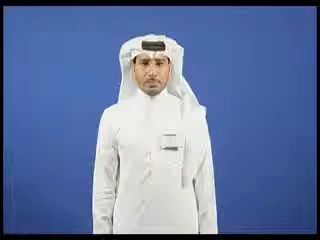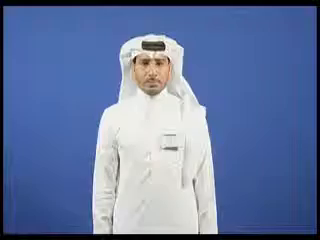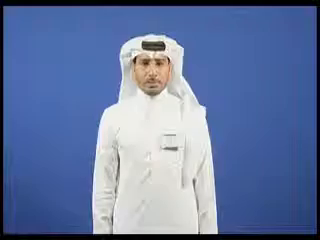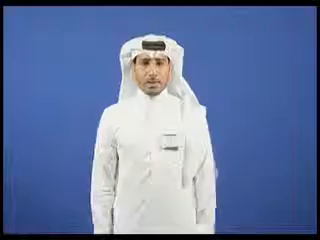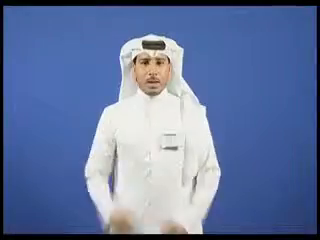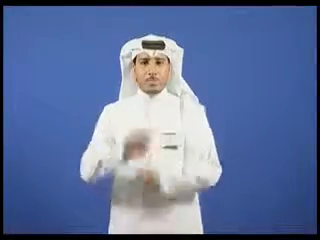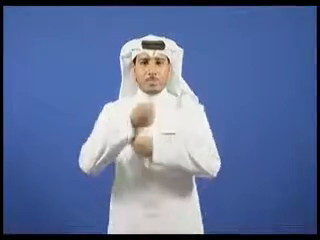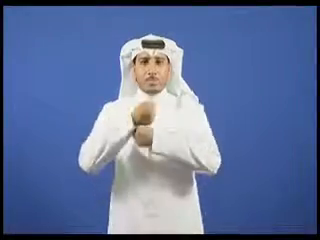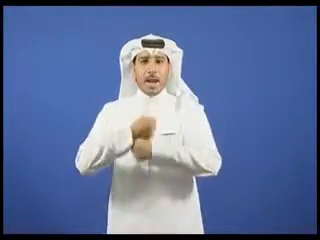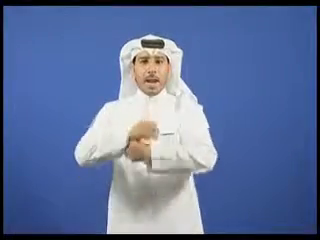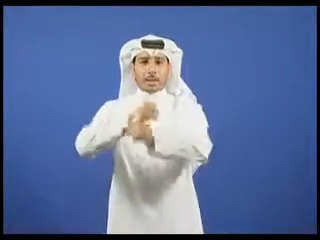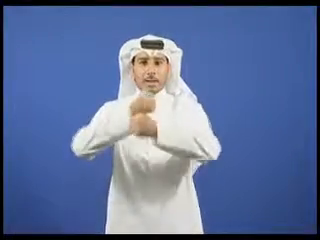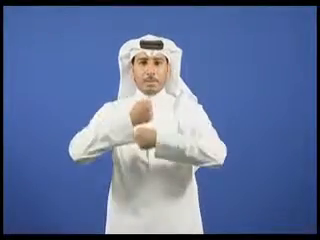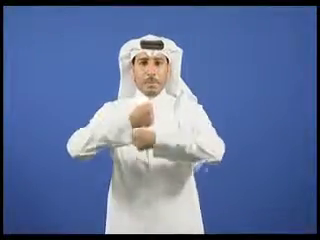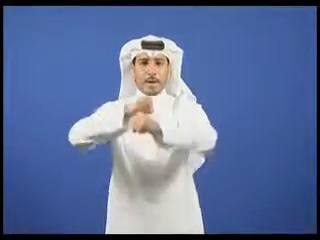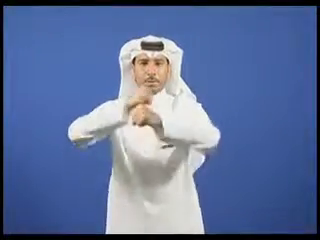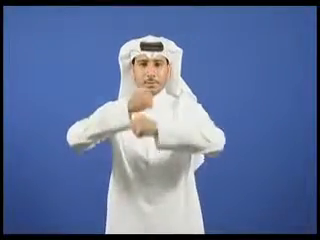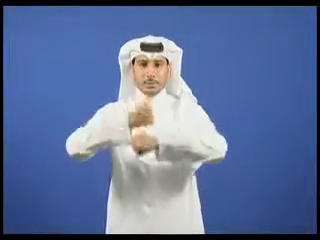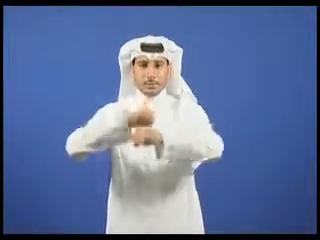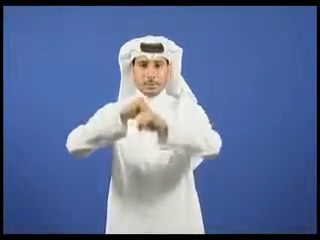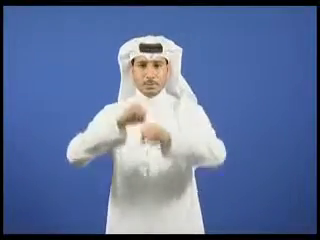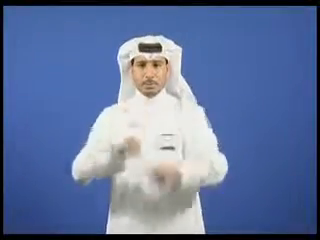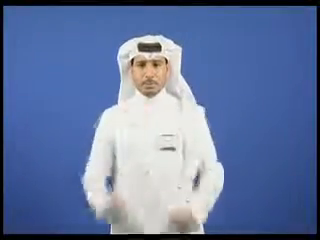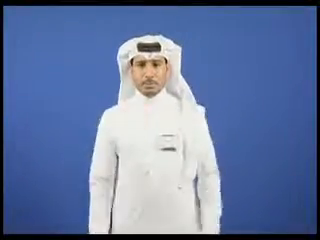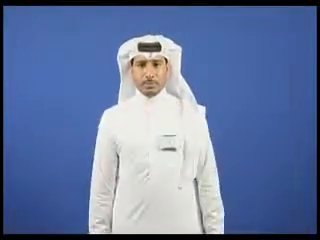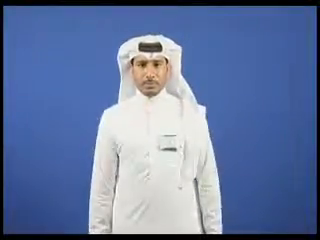بلدية